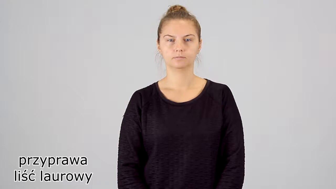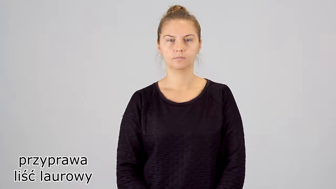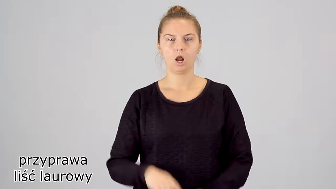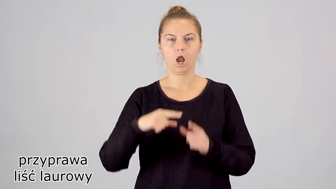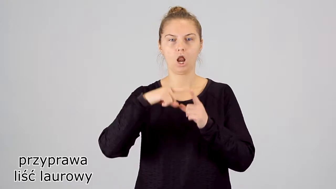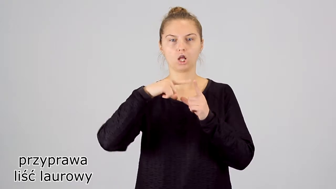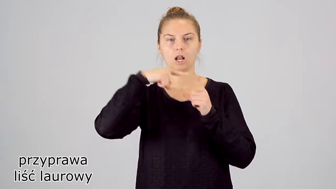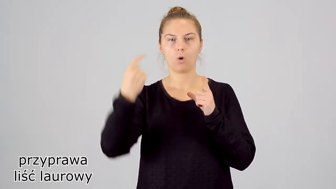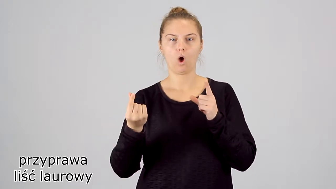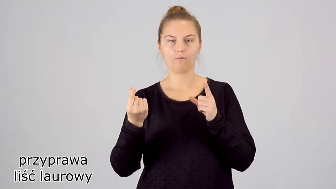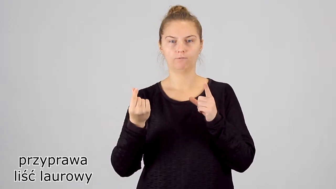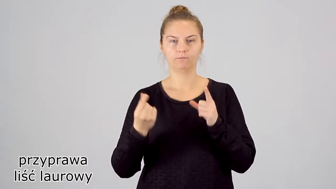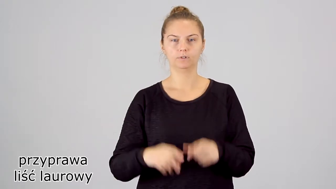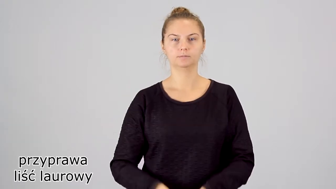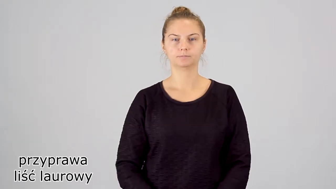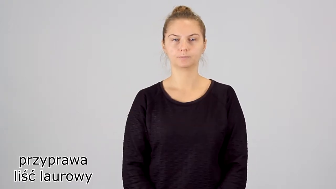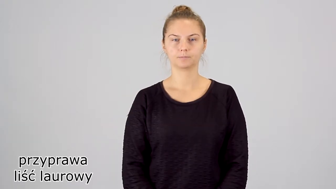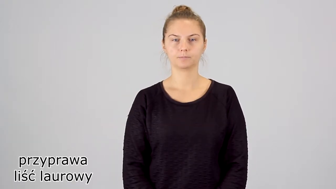przyprawa liść laurowy